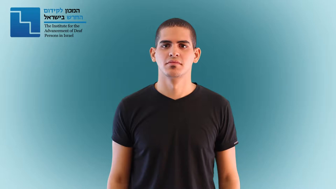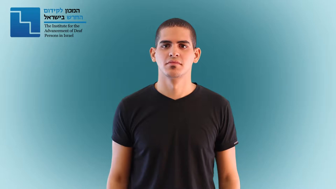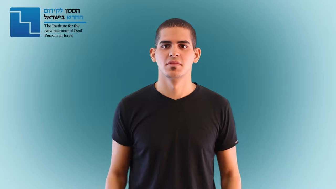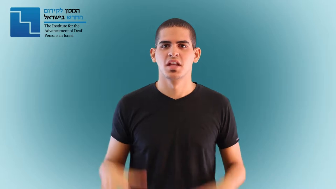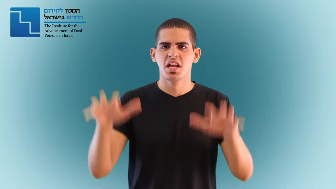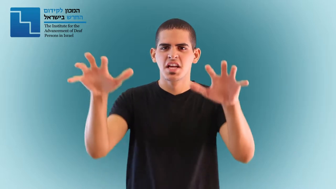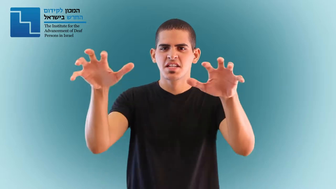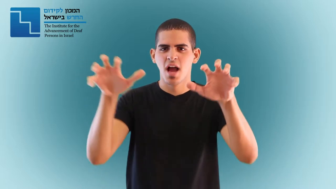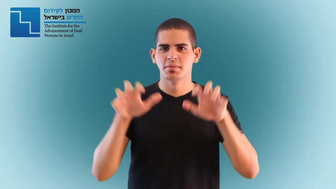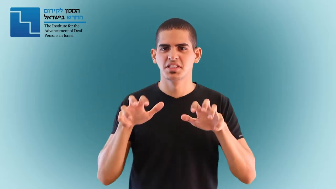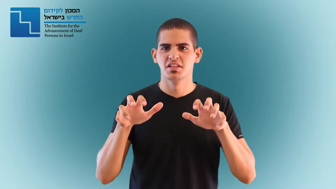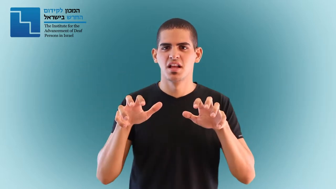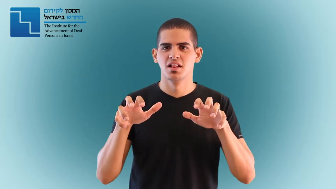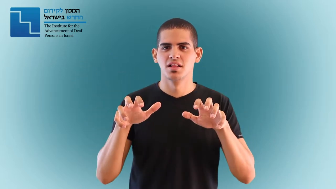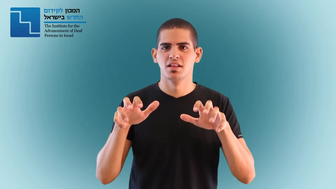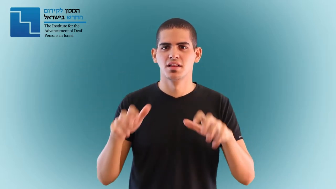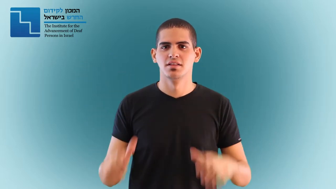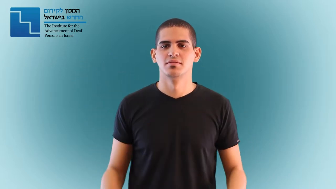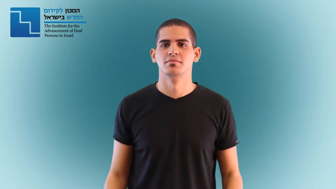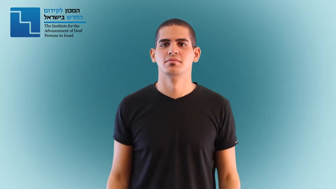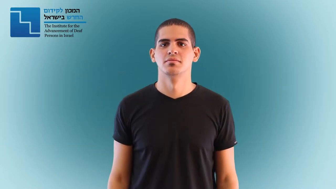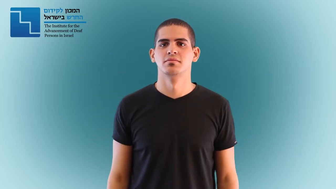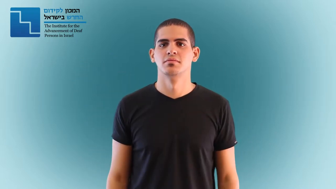קמצן